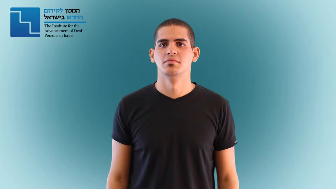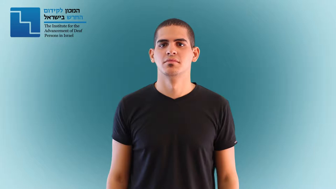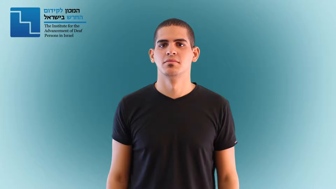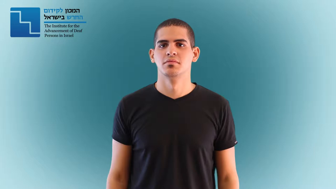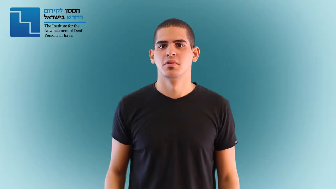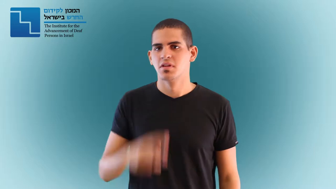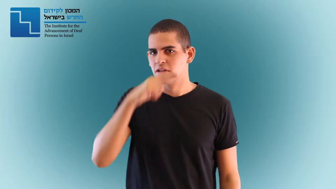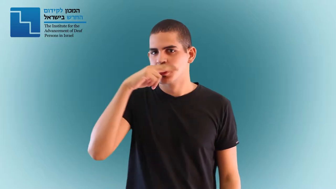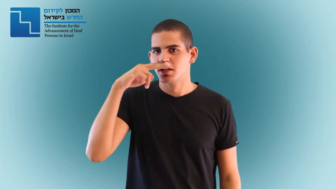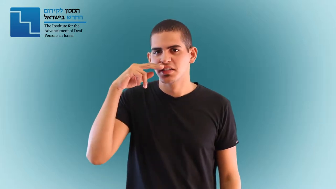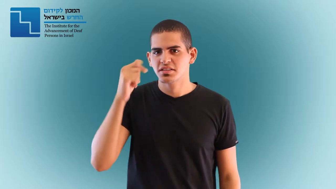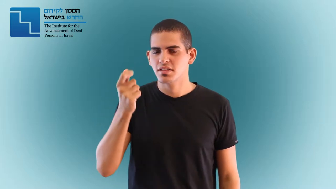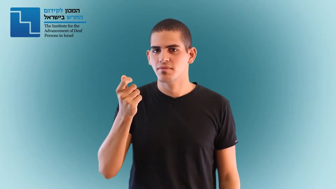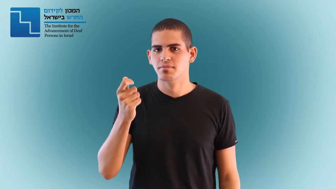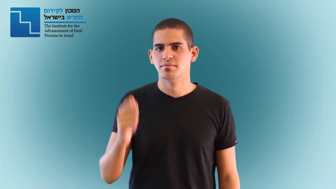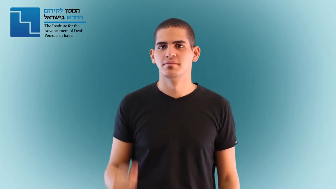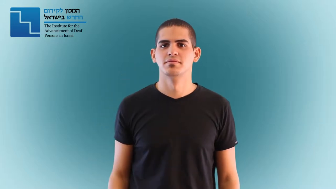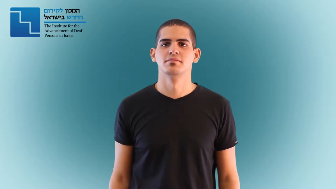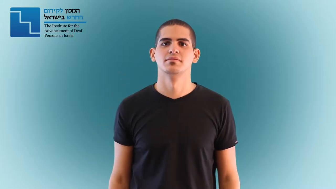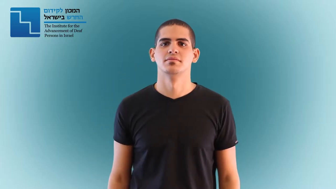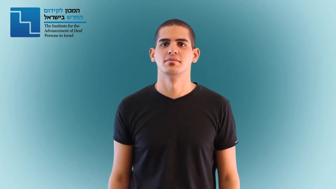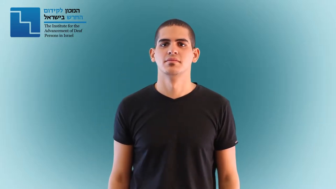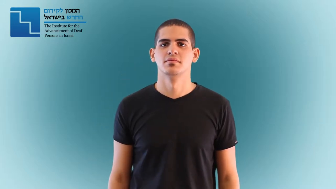רודף בצע